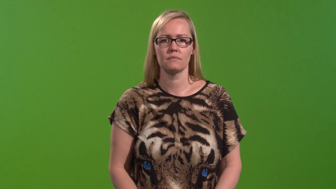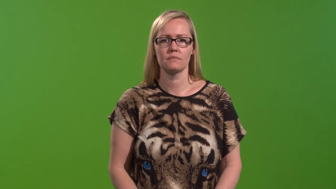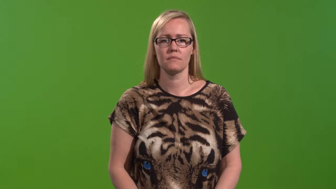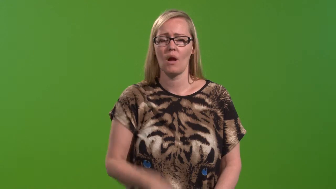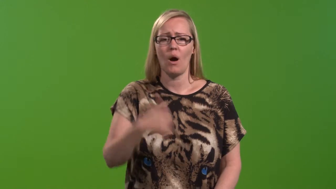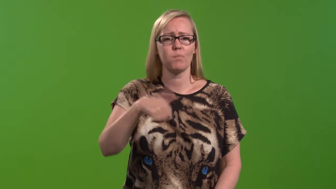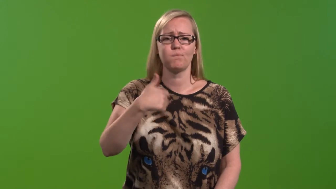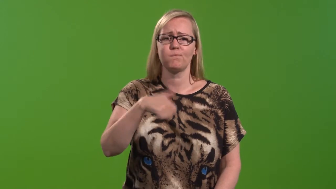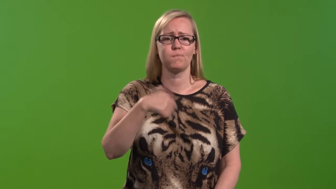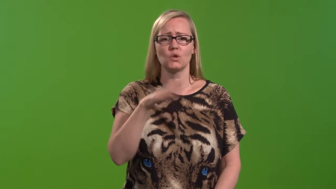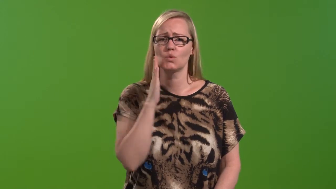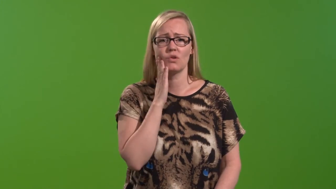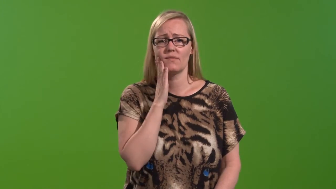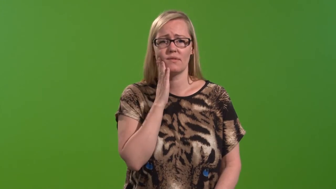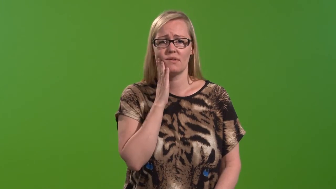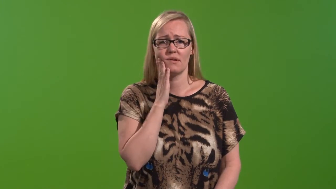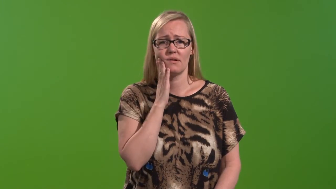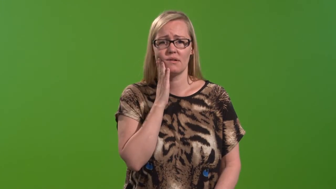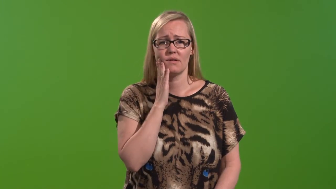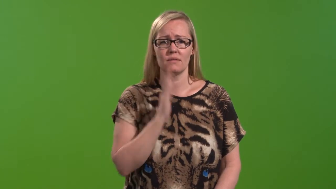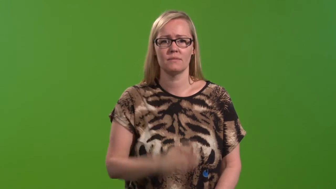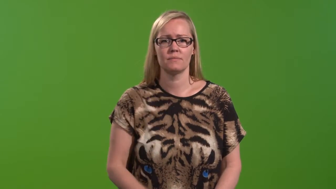ósofinn